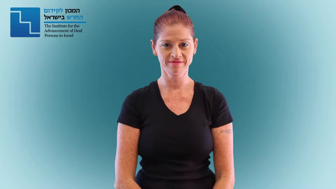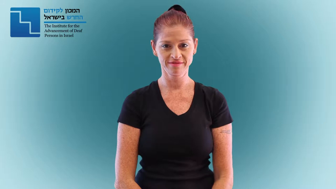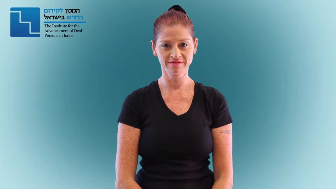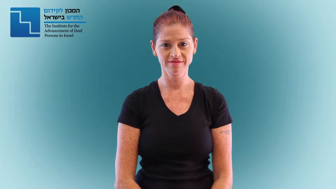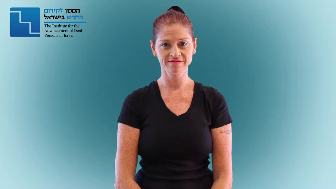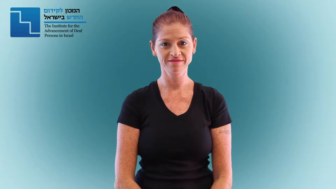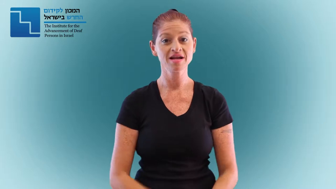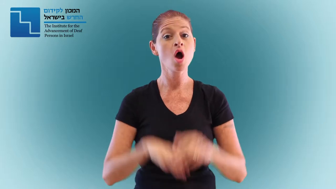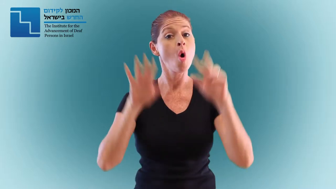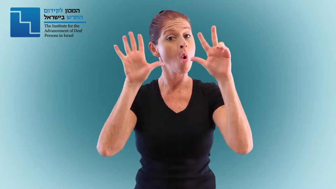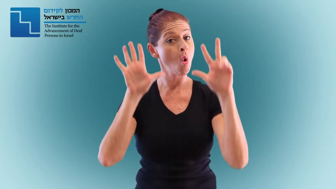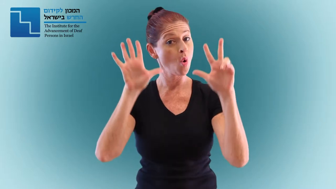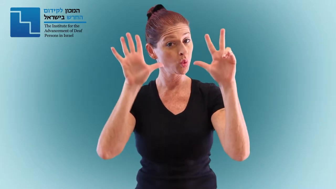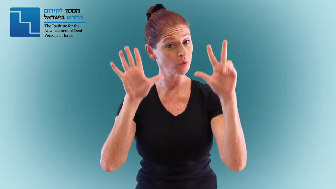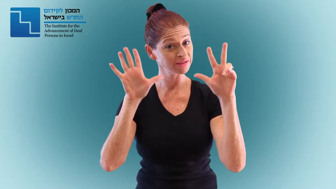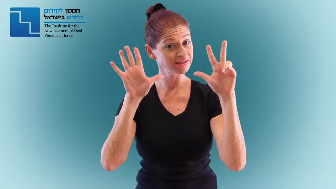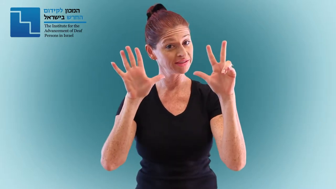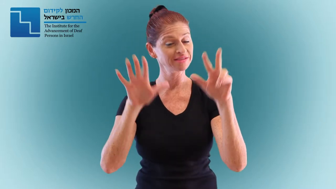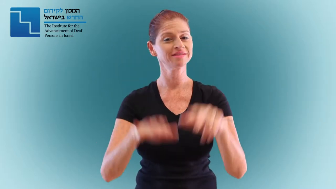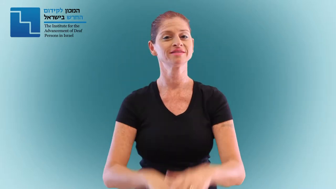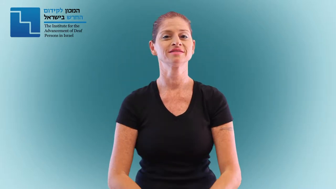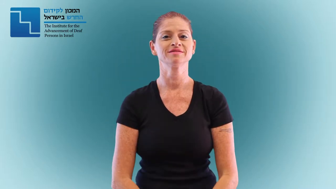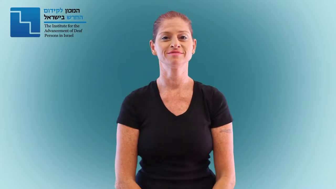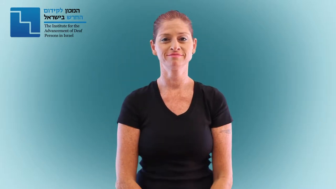אוגוסט